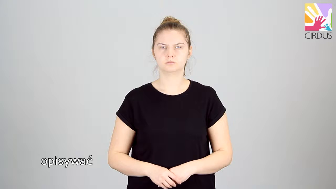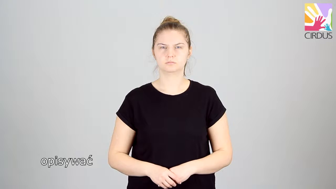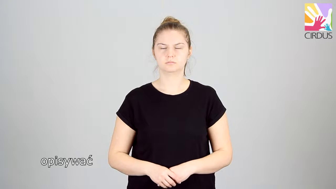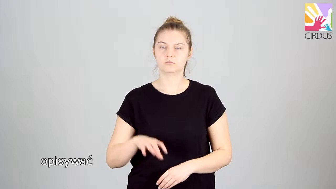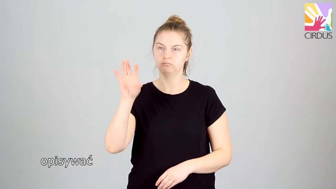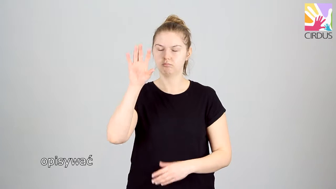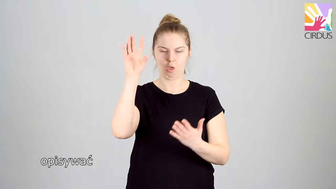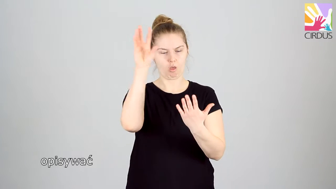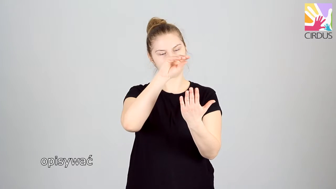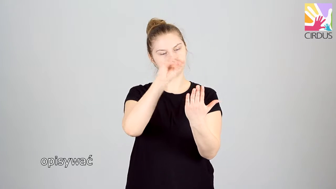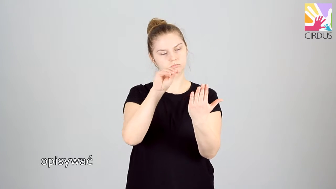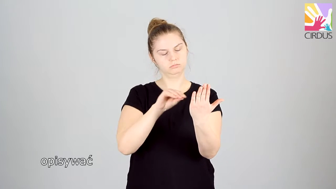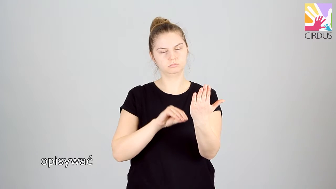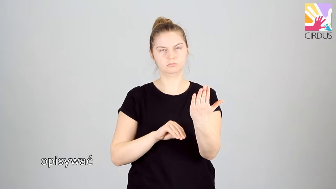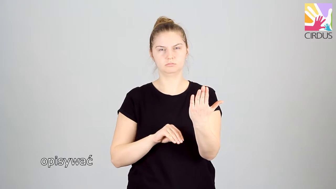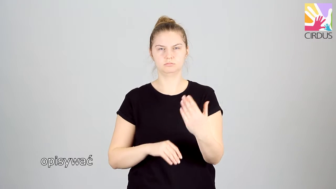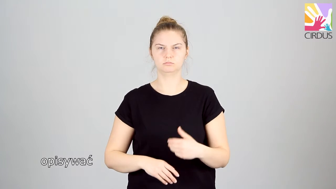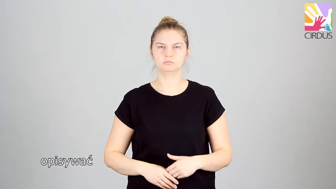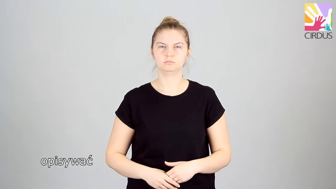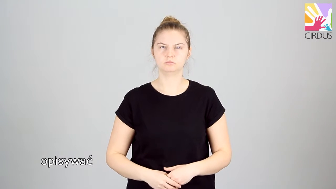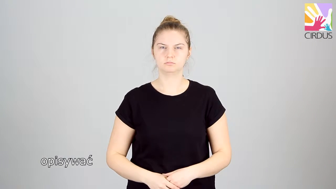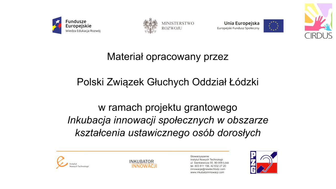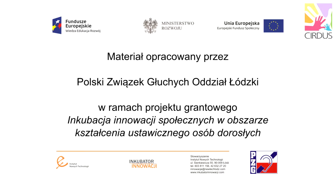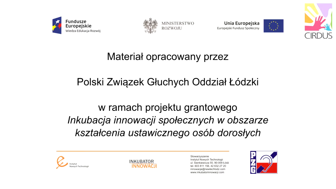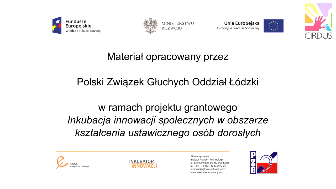opisywać